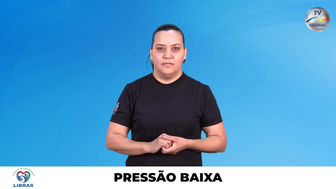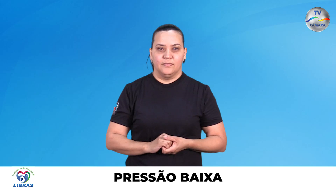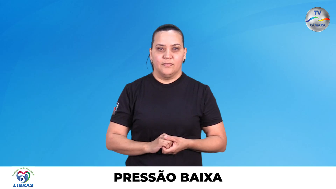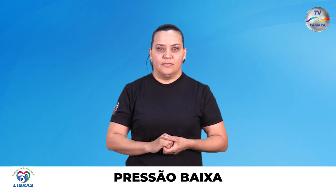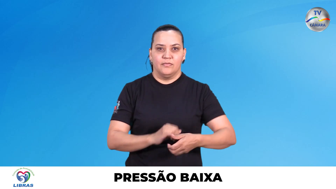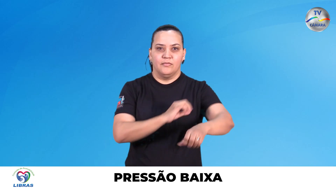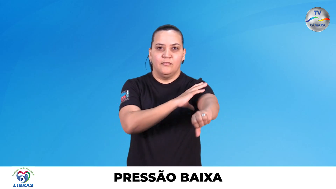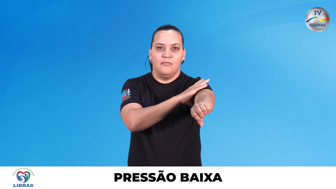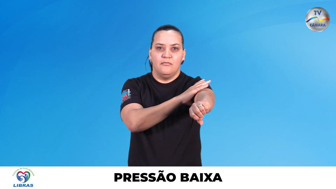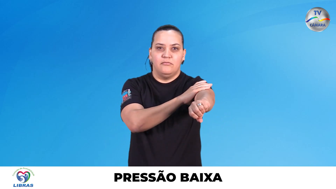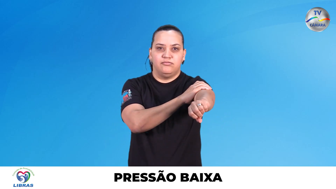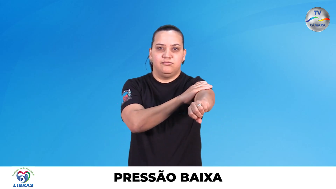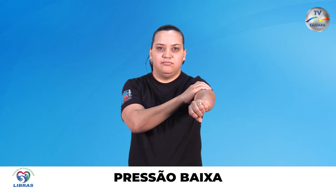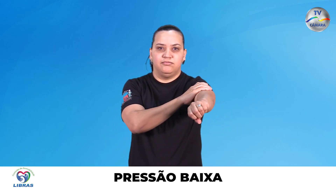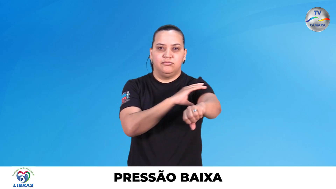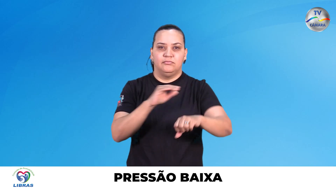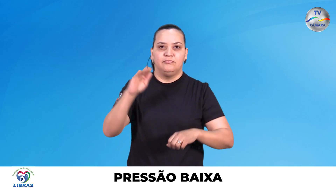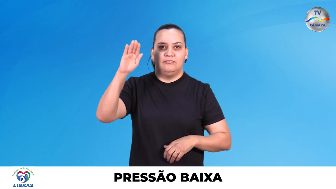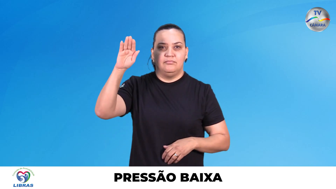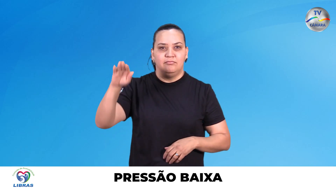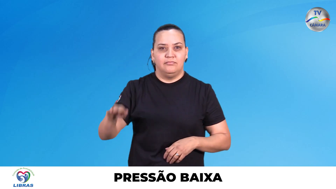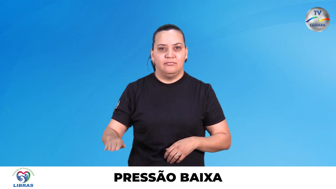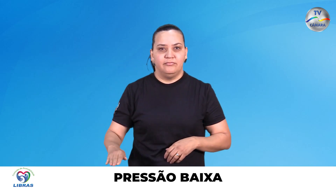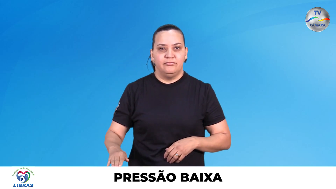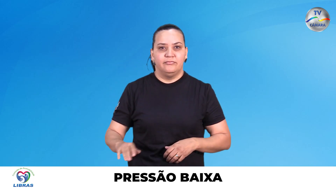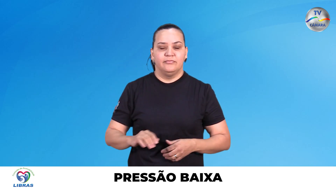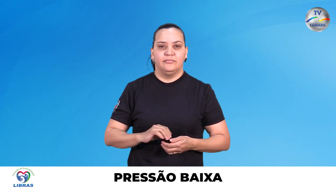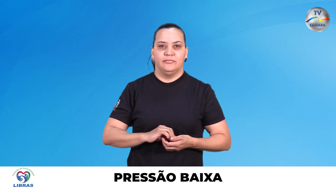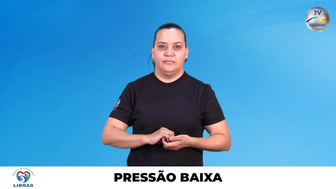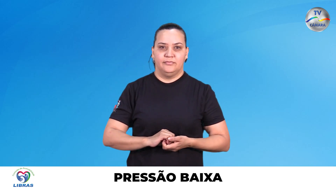Pressão baixa